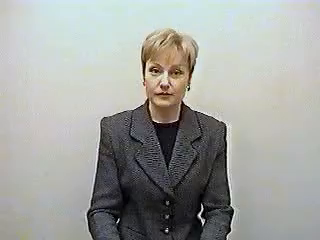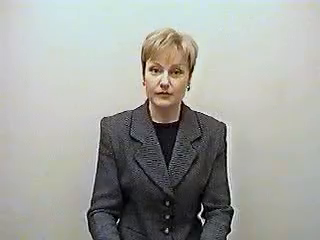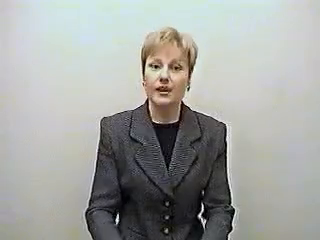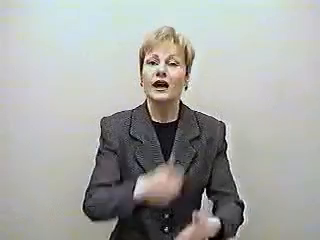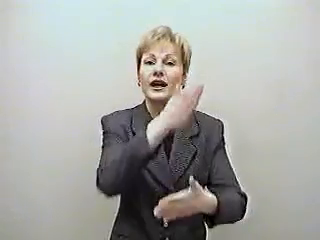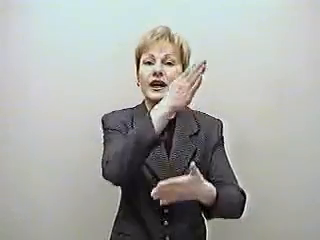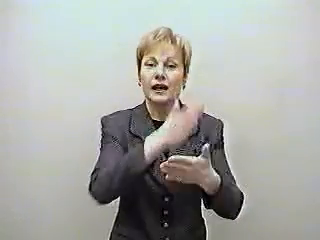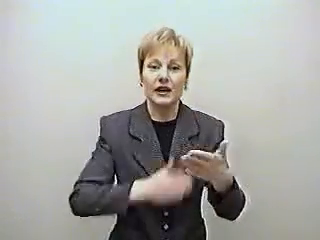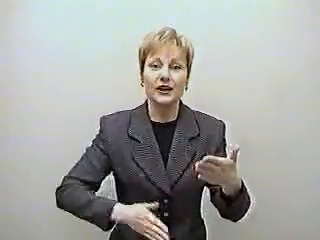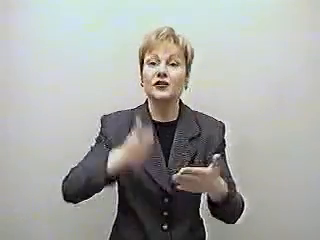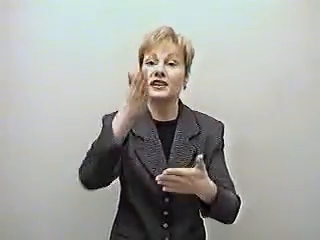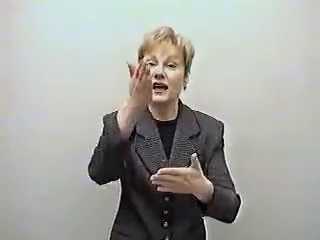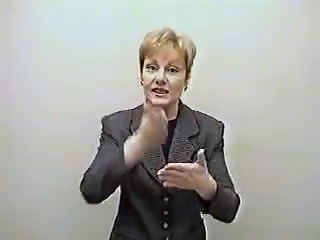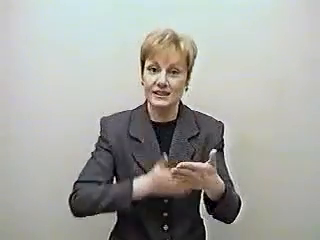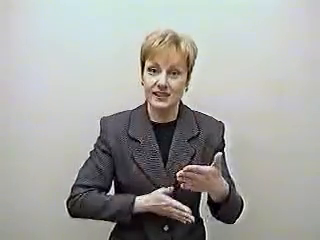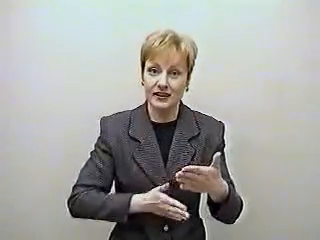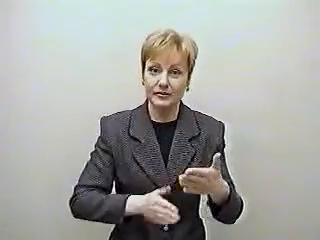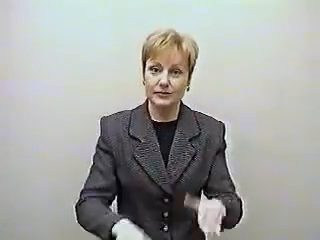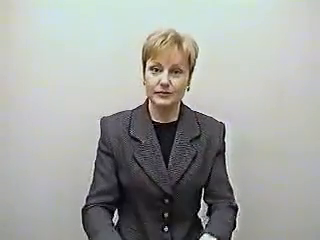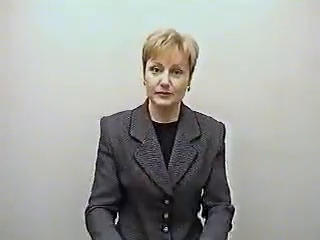ликвидация